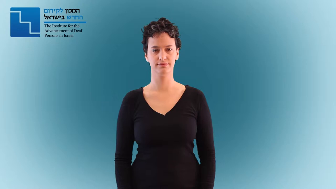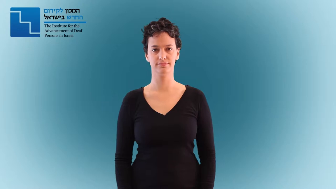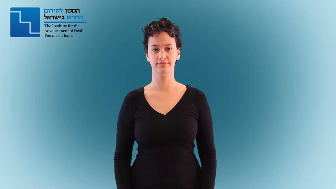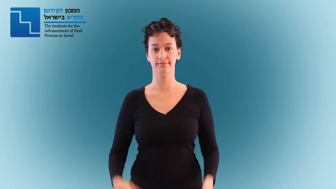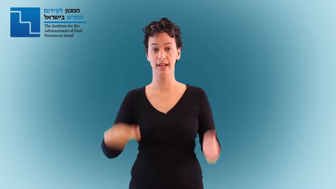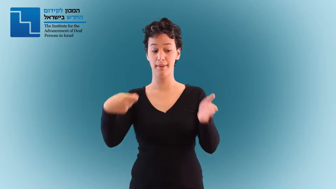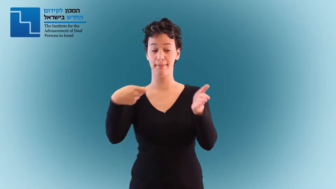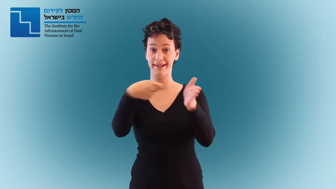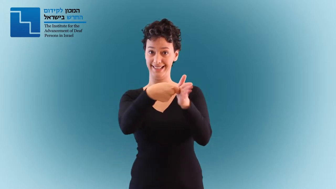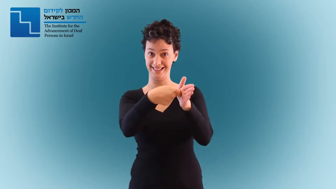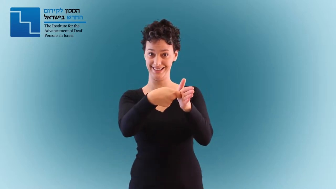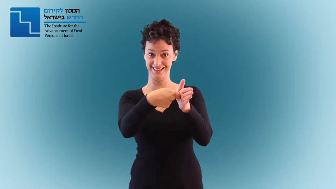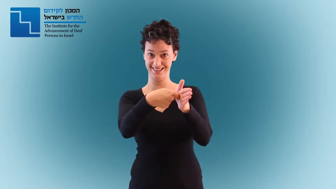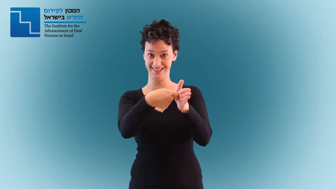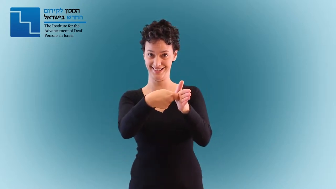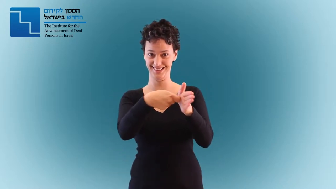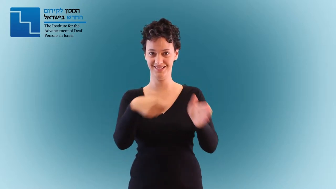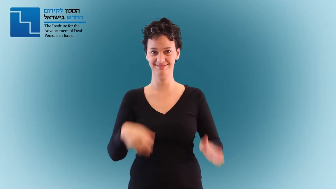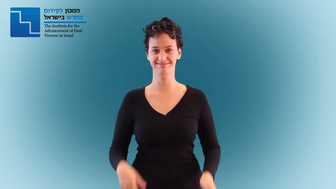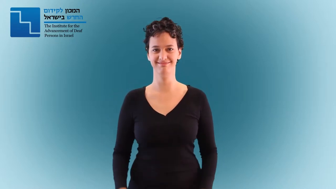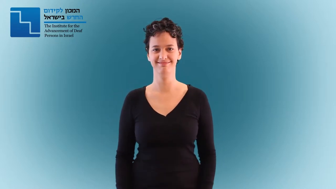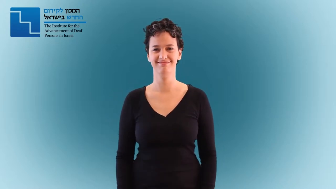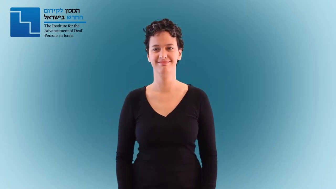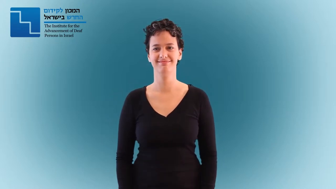להטעין